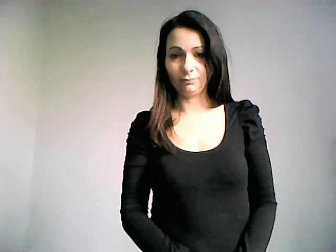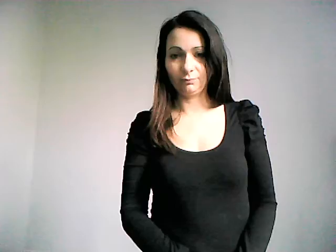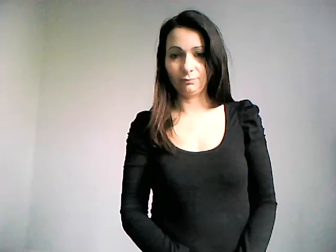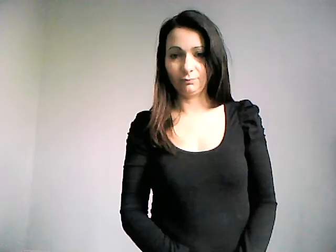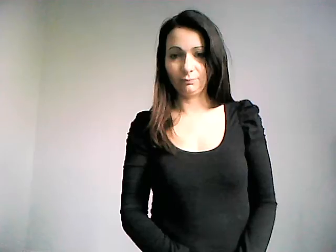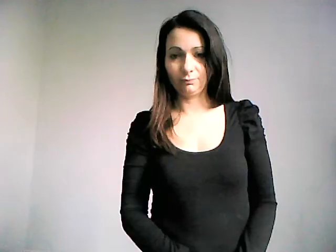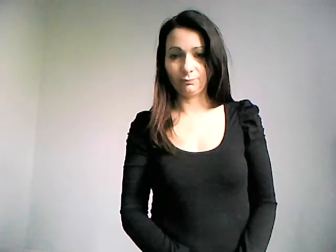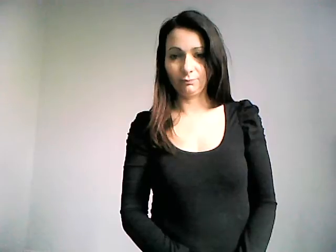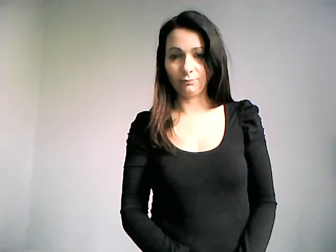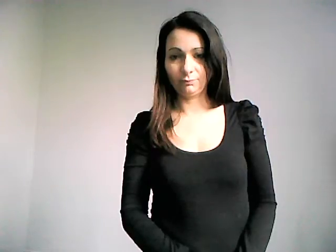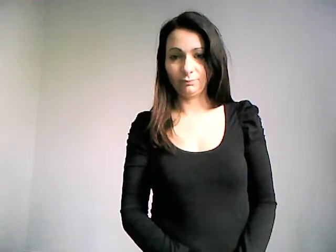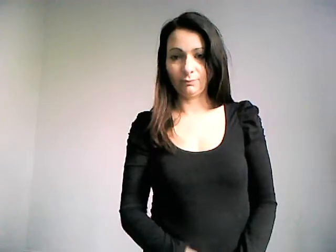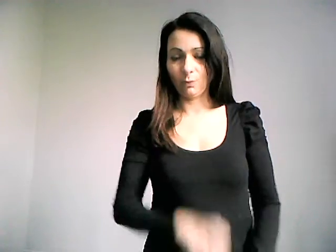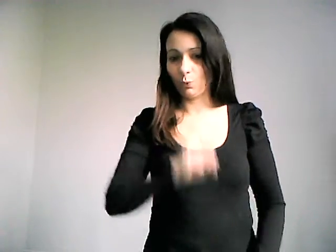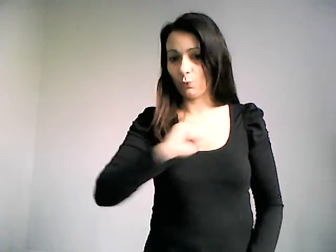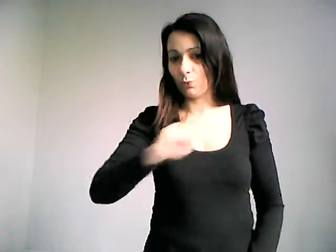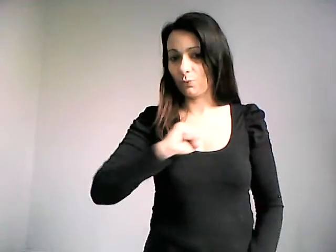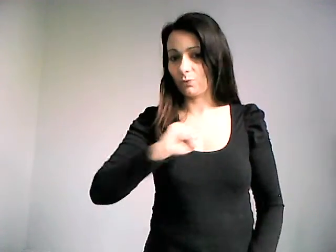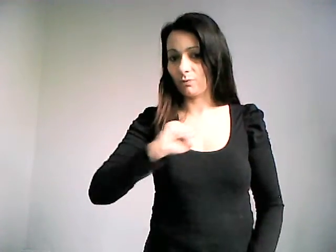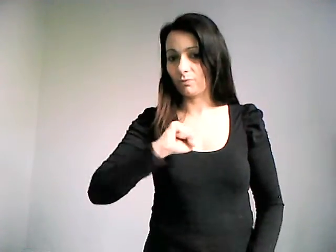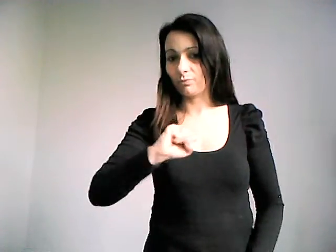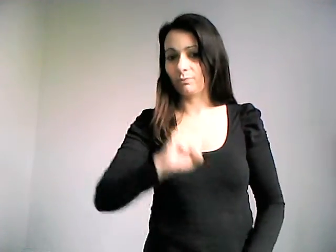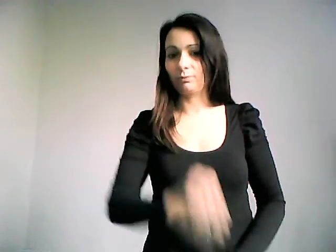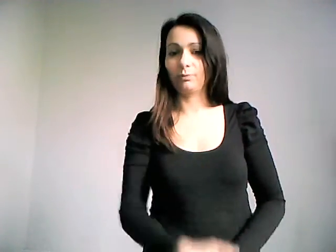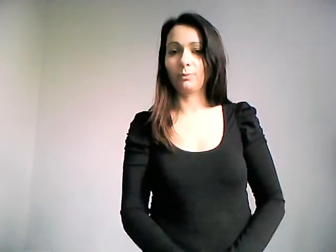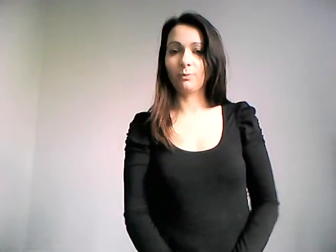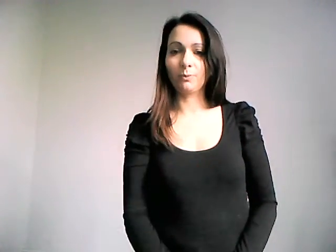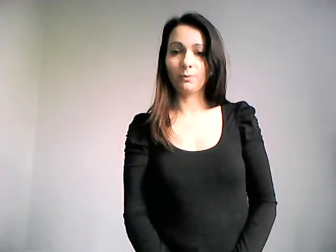urgence